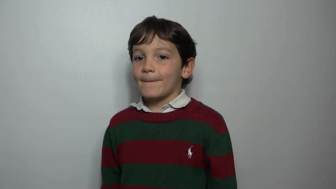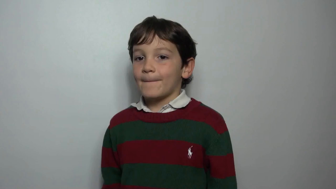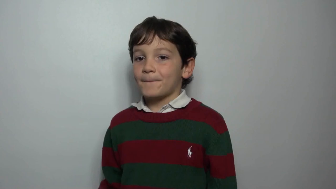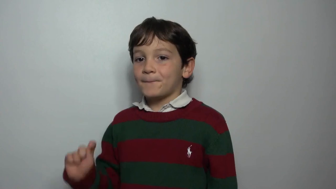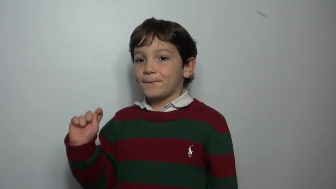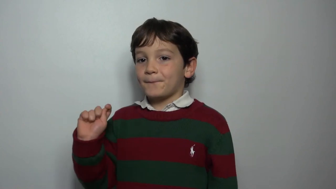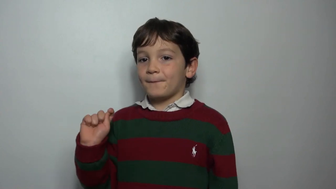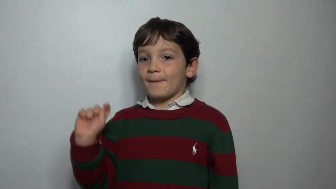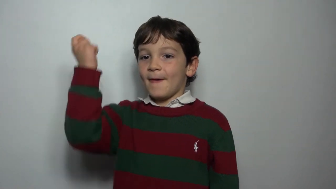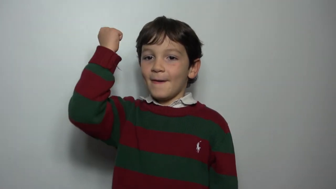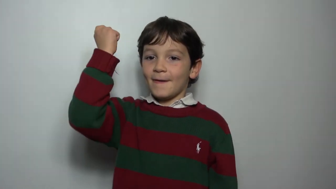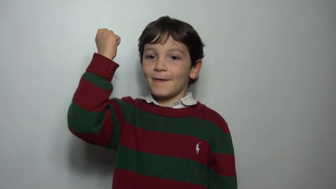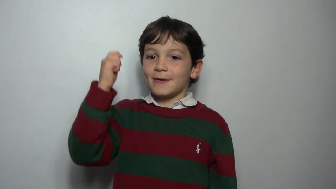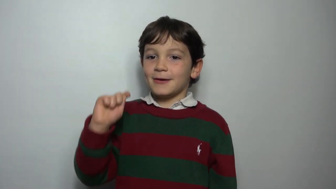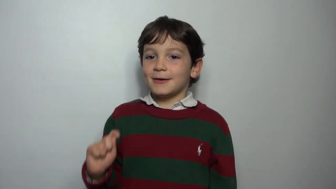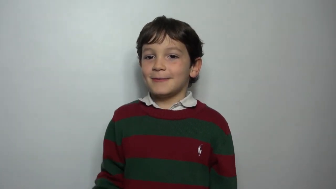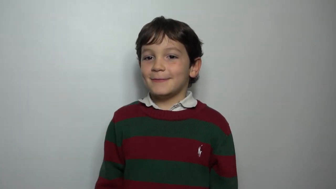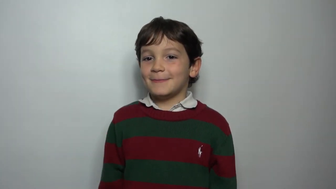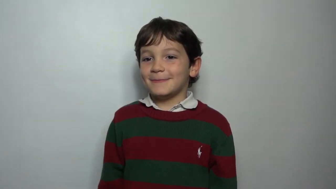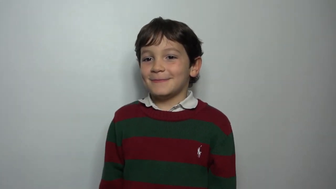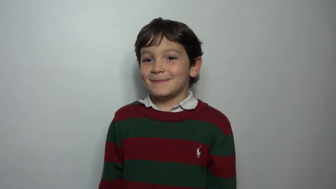Jeu : Boutiques